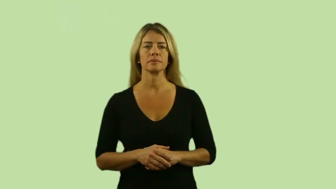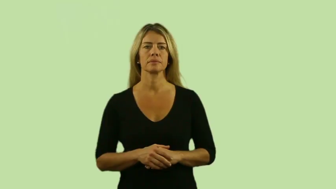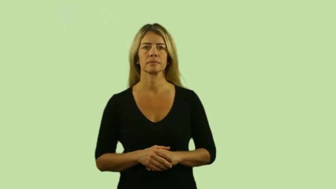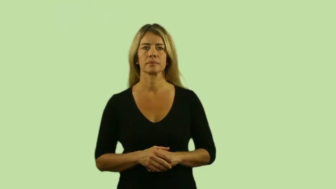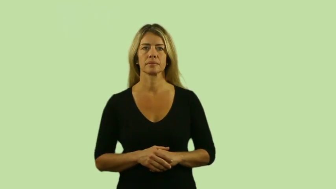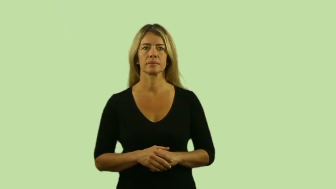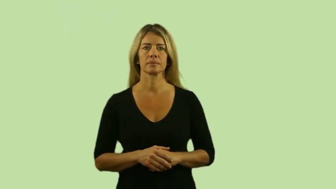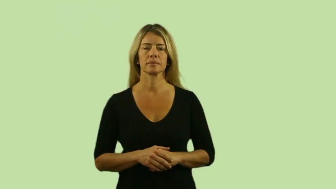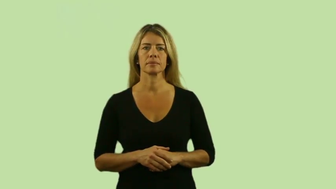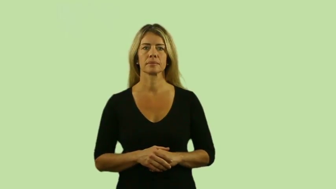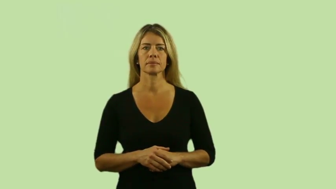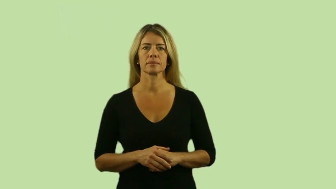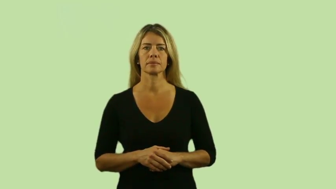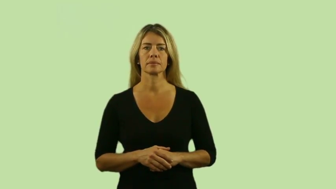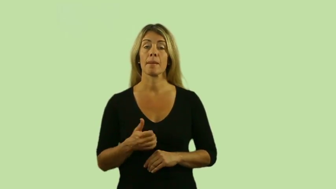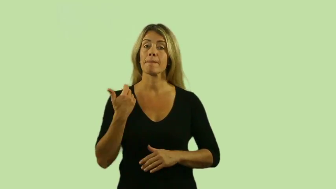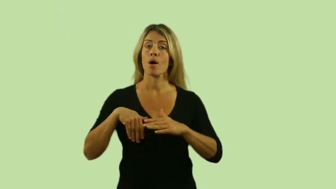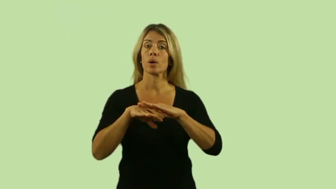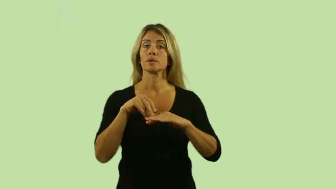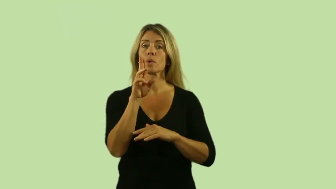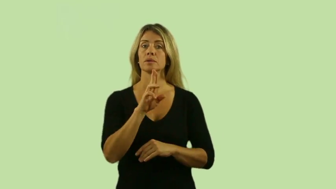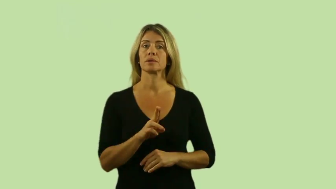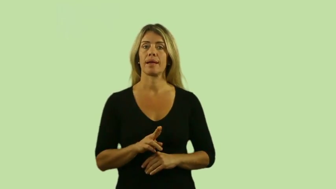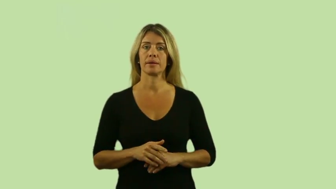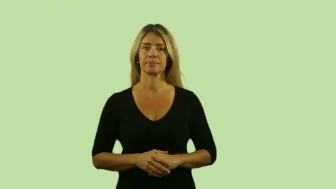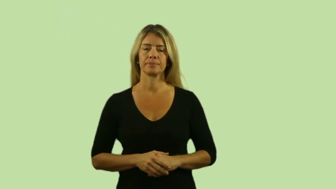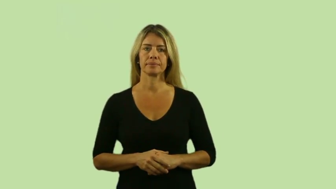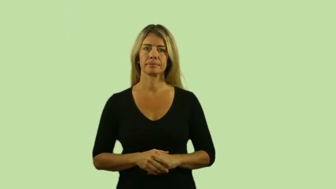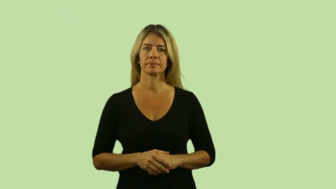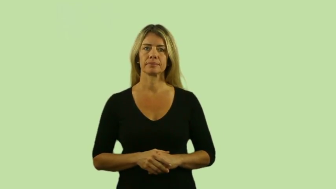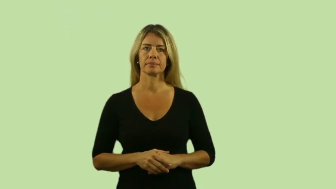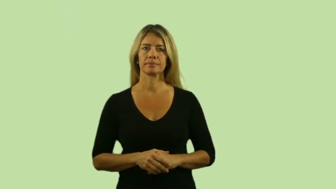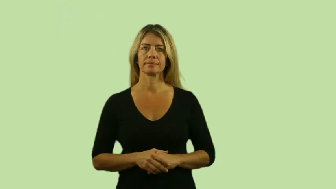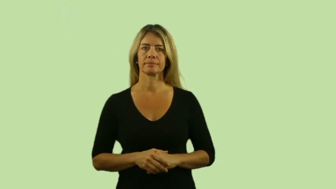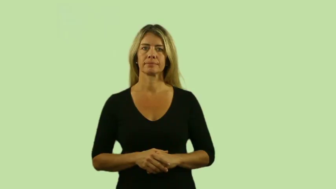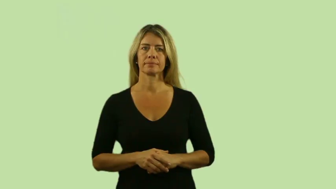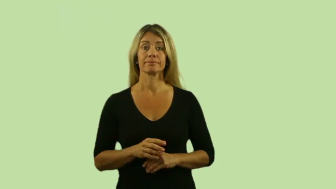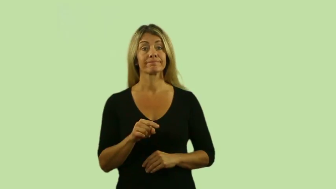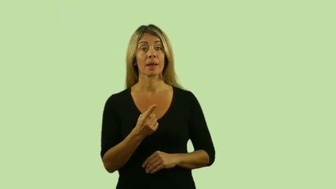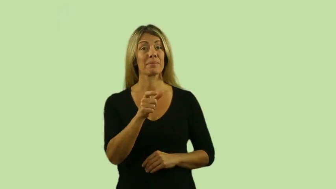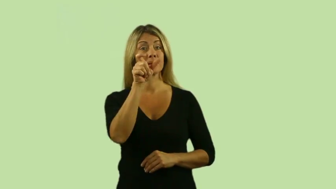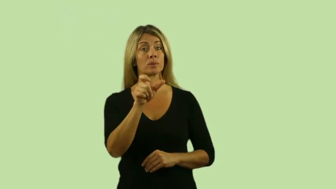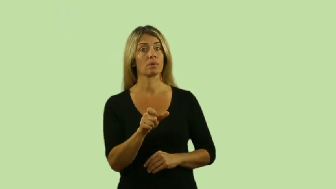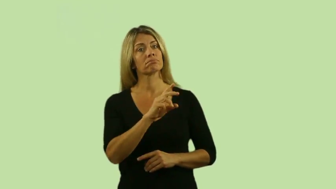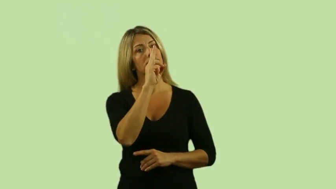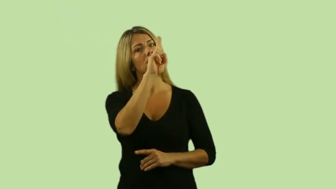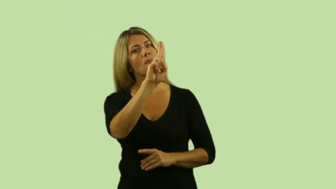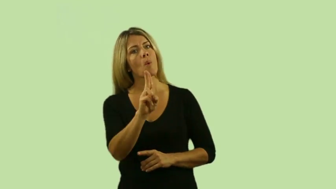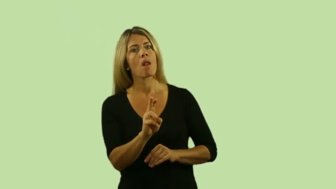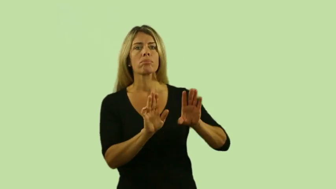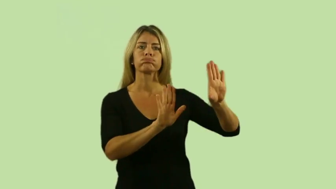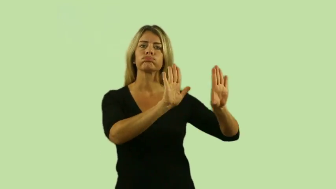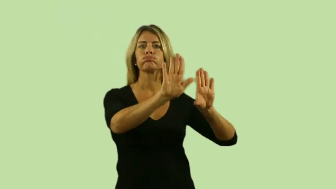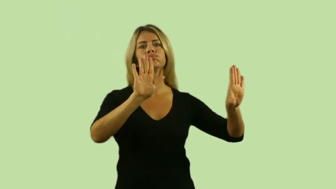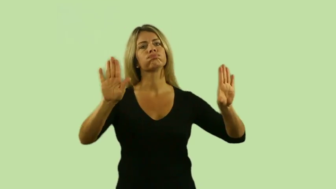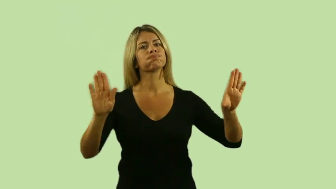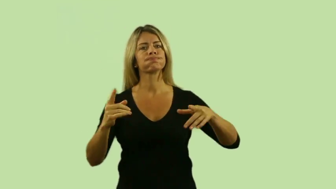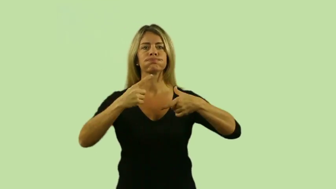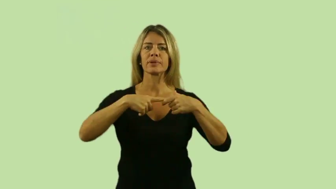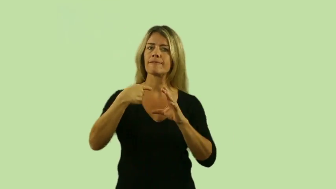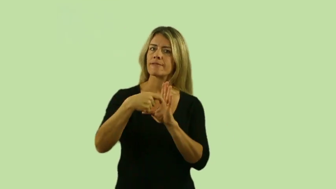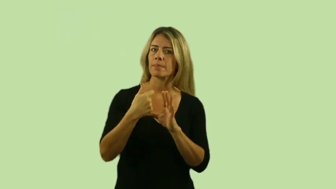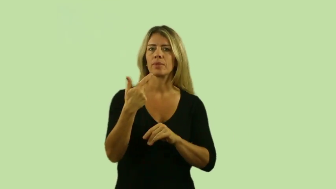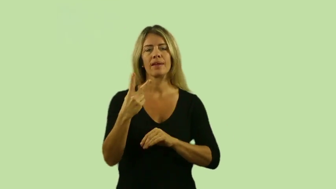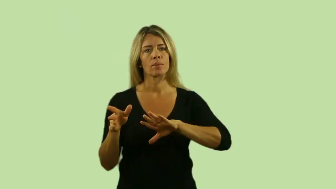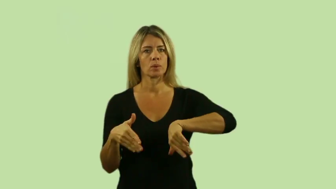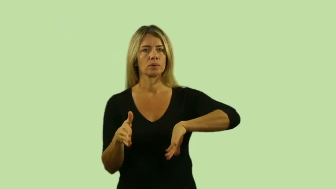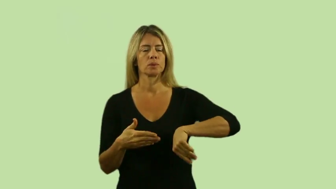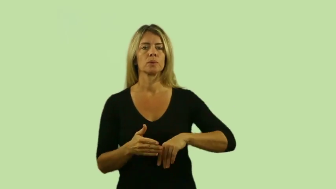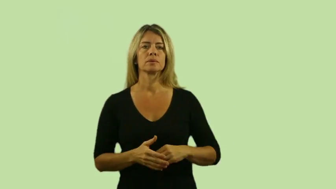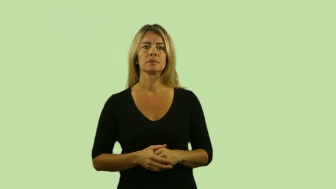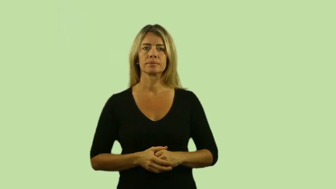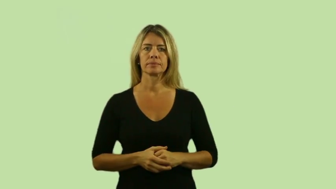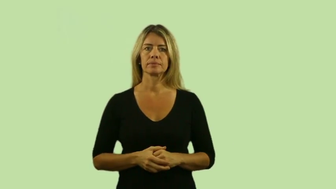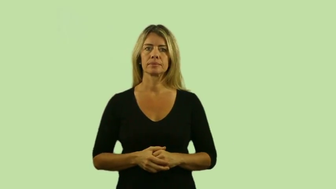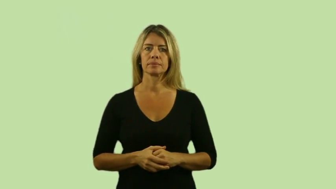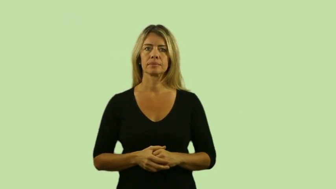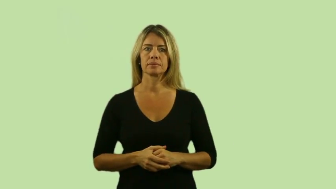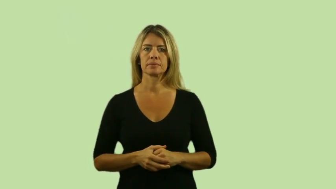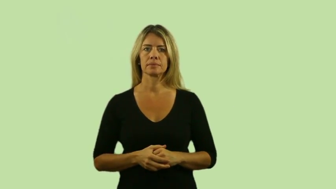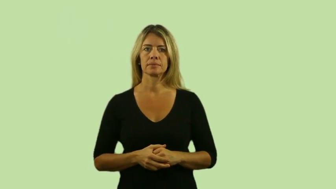bakgrundskonstnär